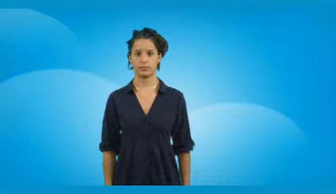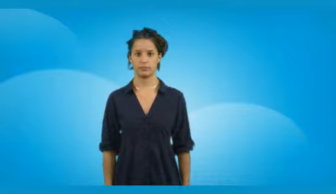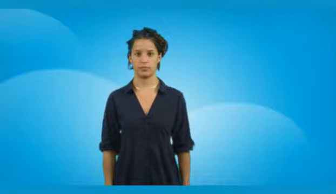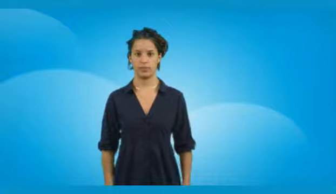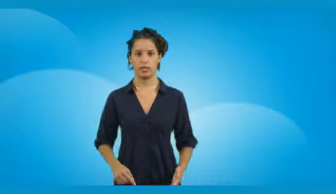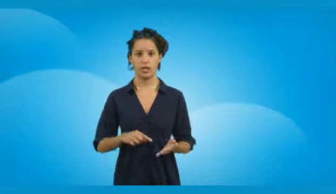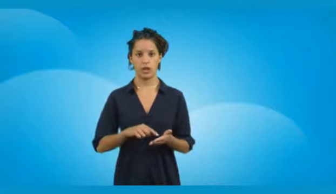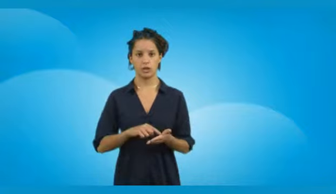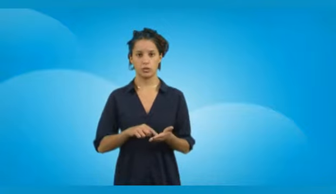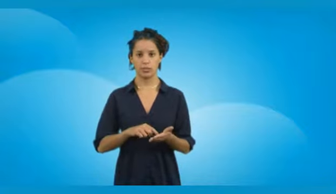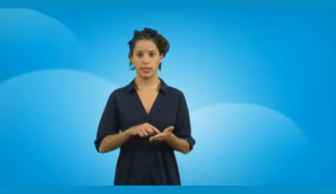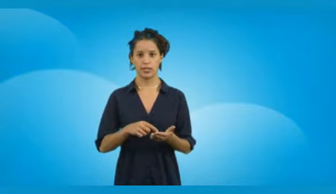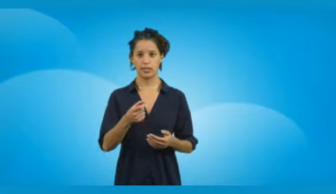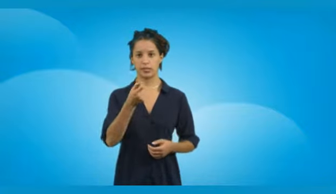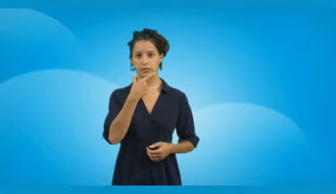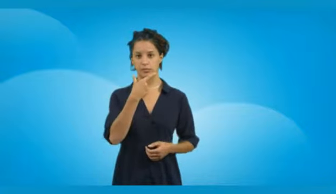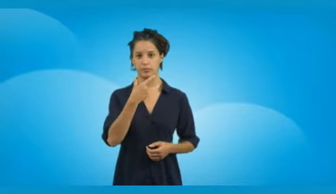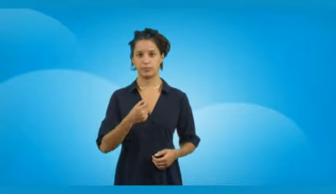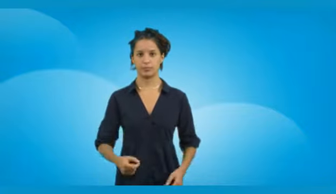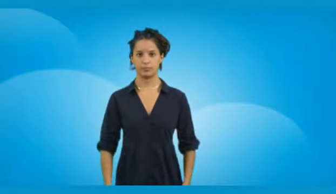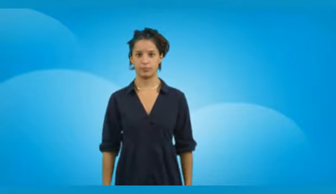Gyógyszer